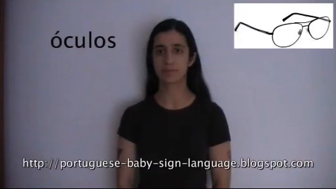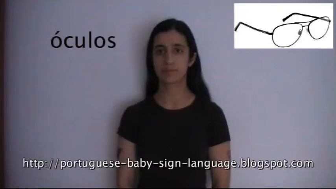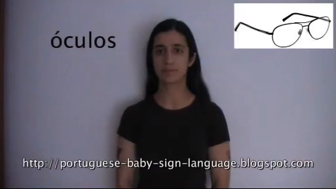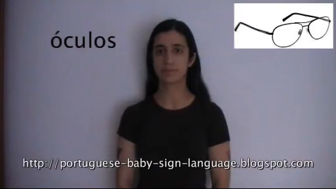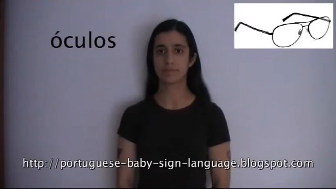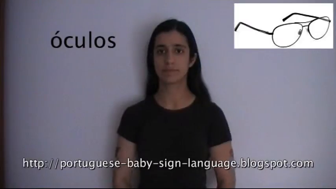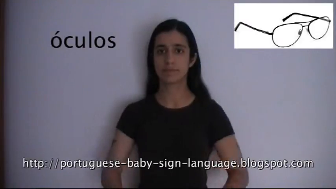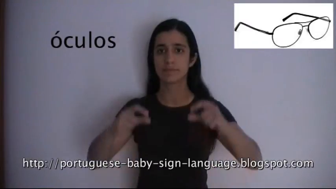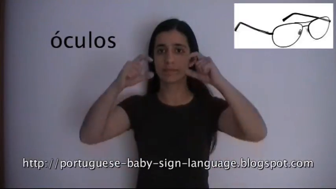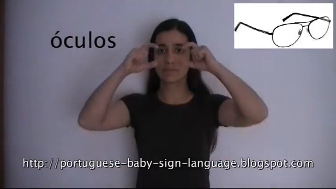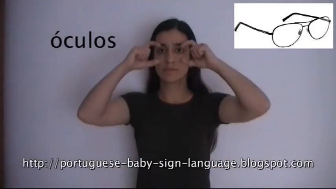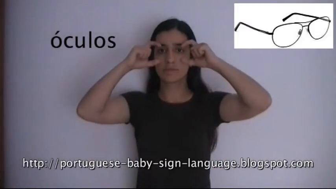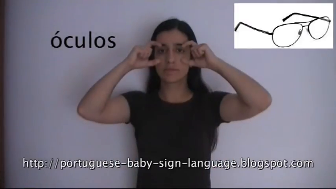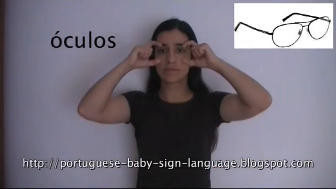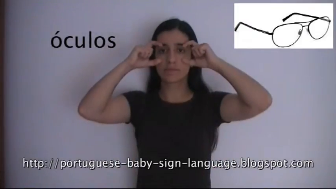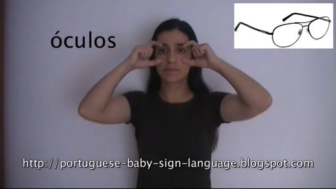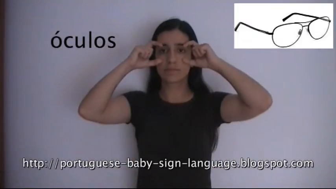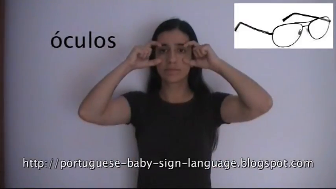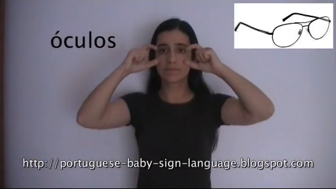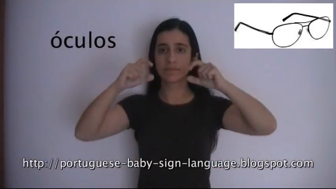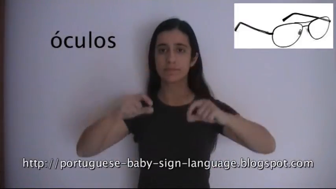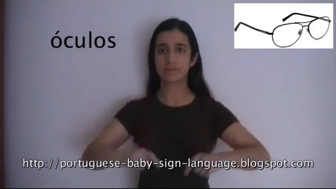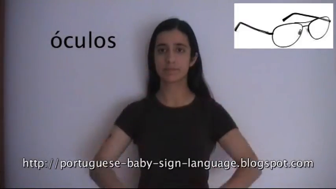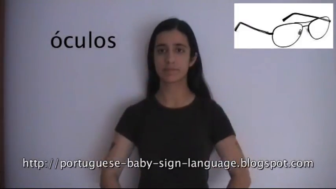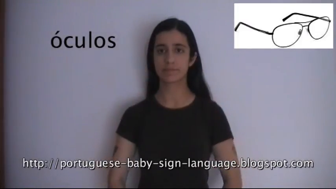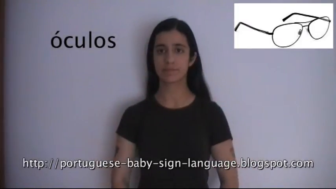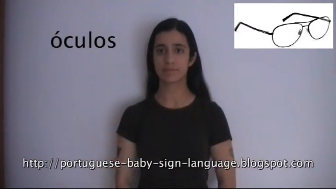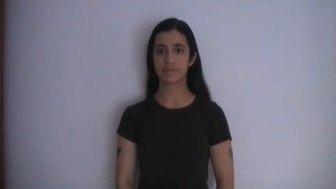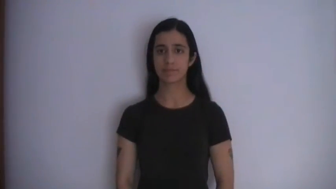óculos